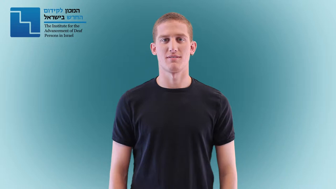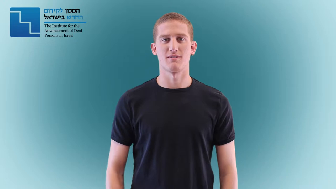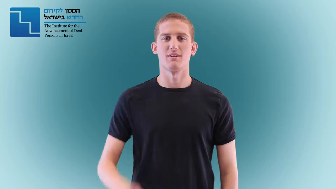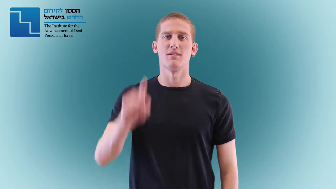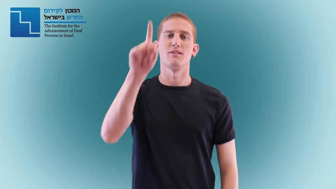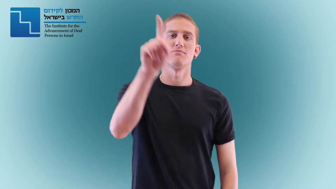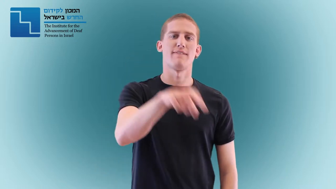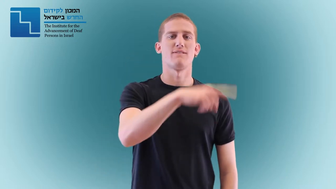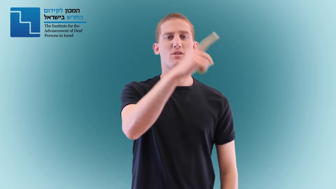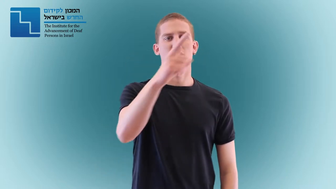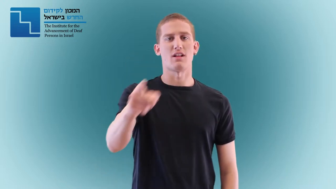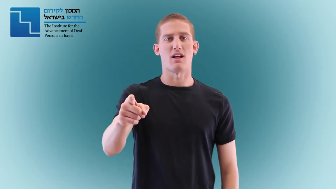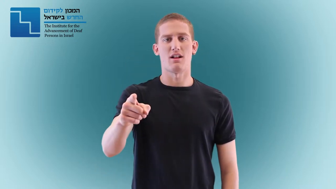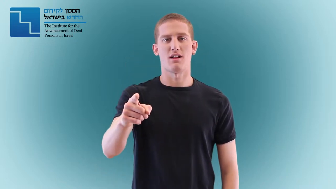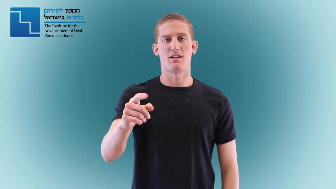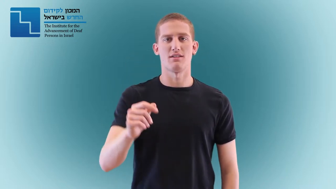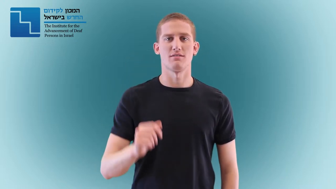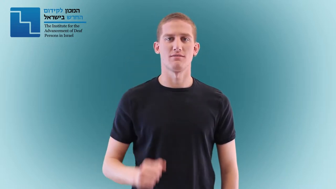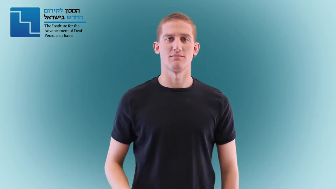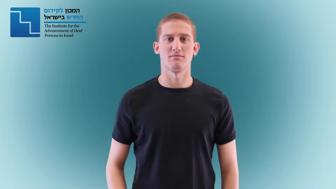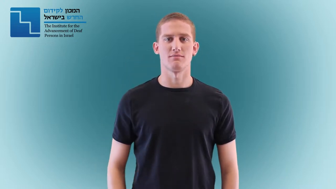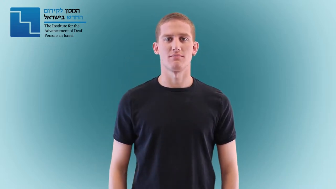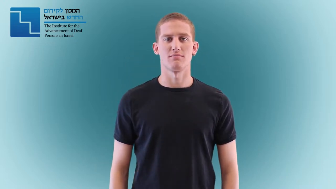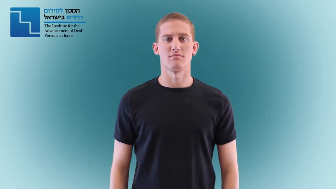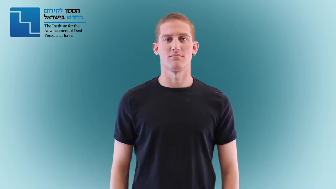מבוטל